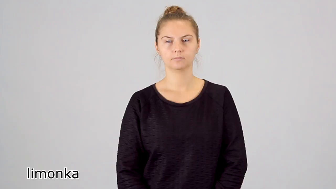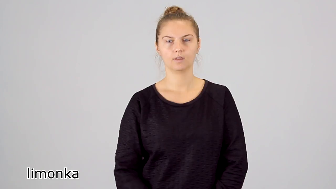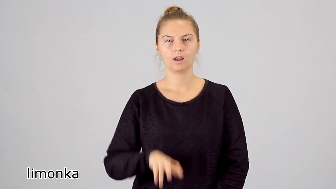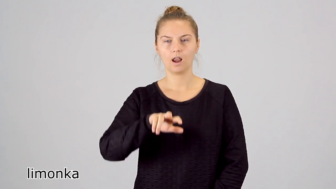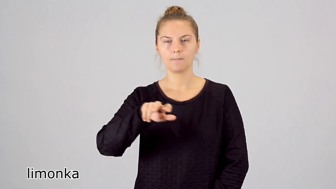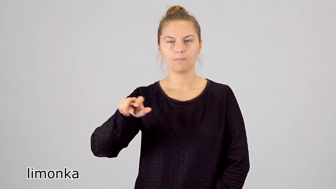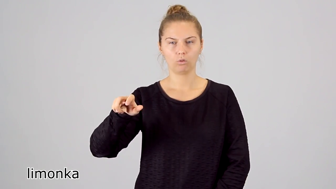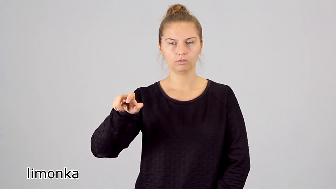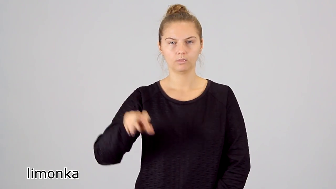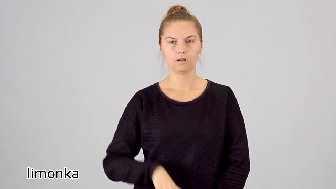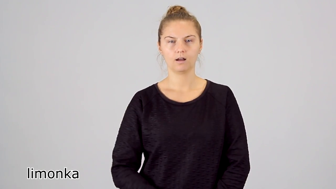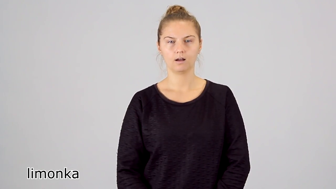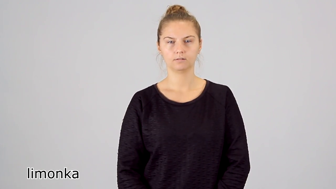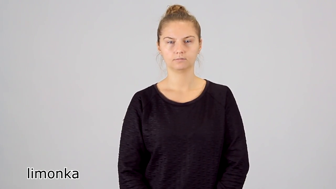limonka